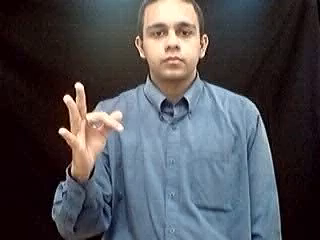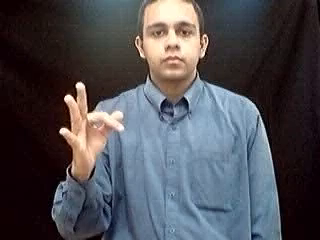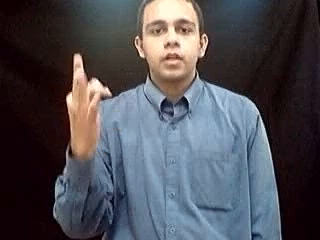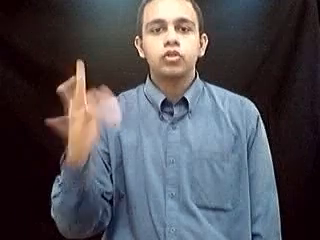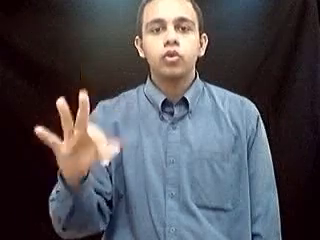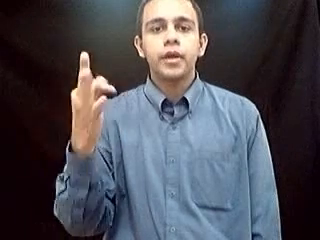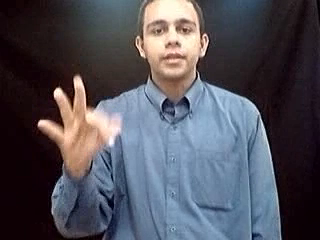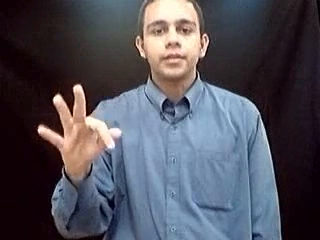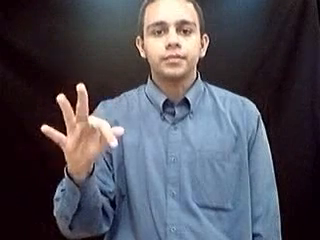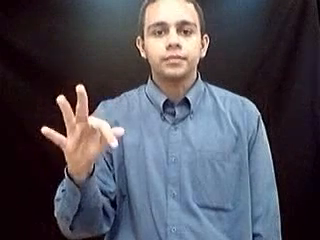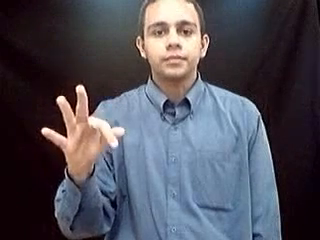doer